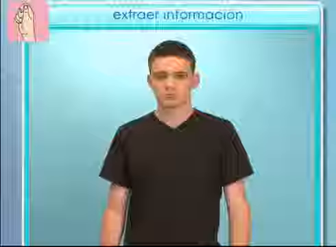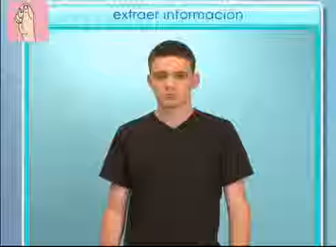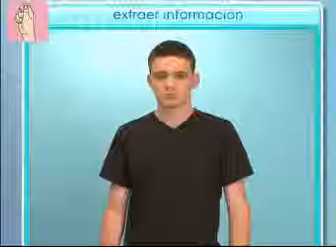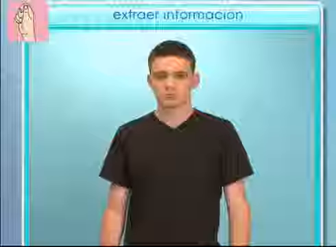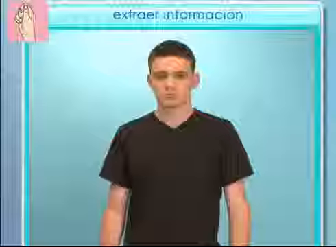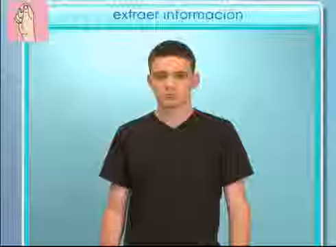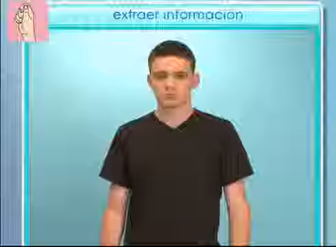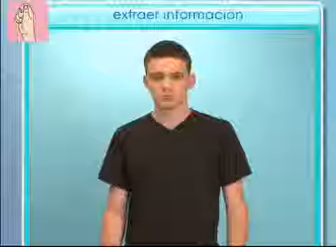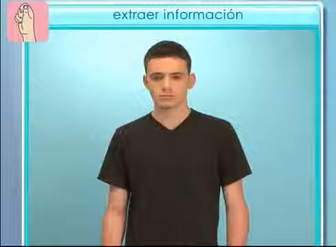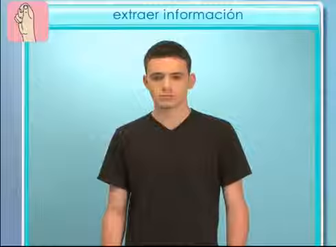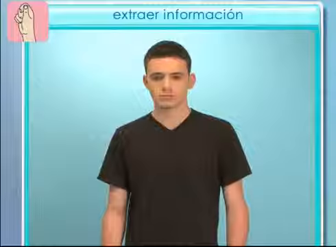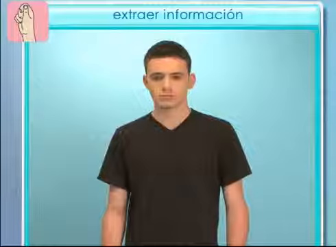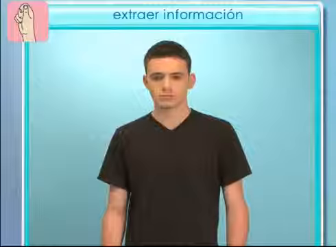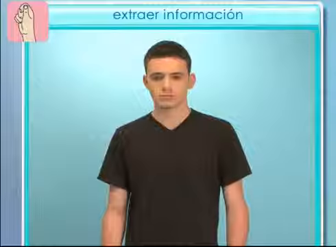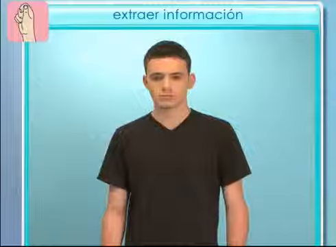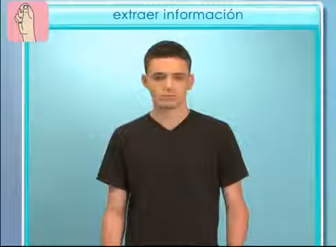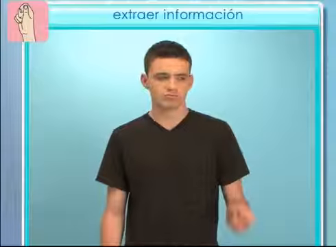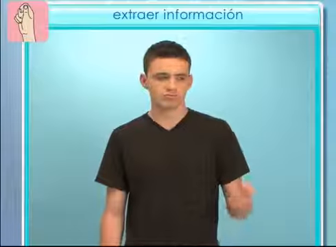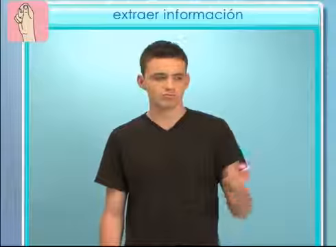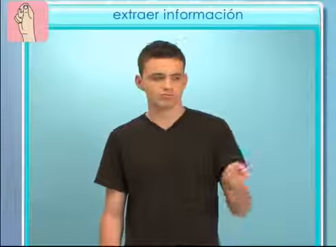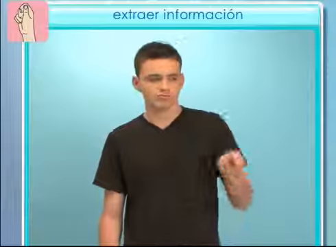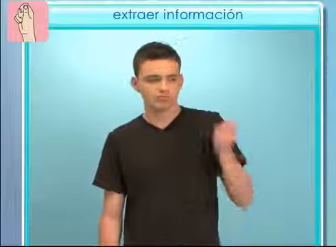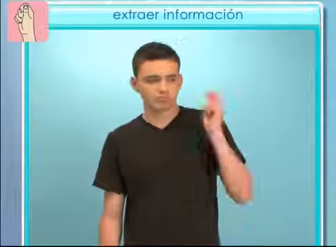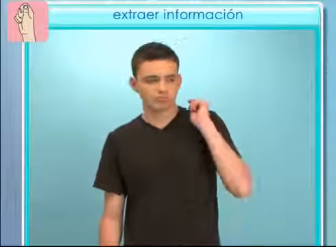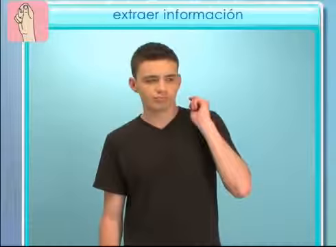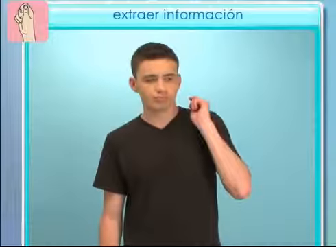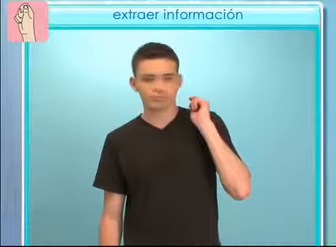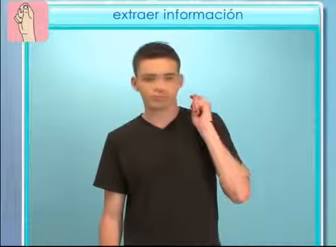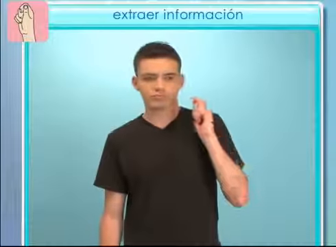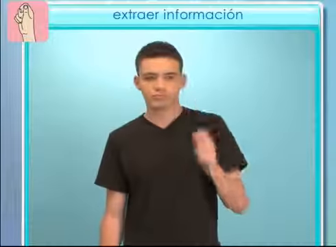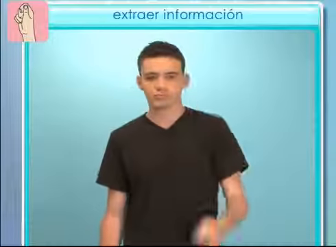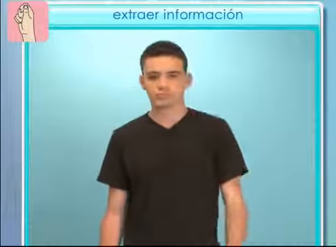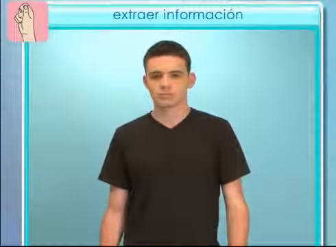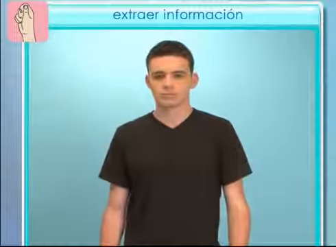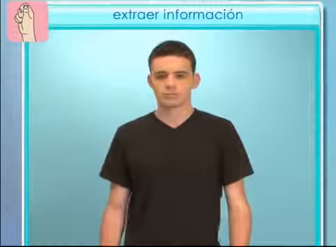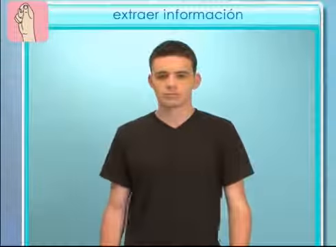Extraer información